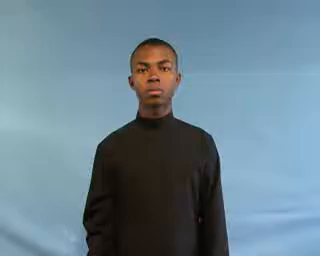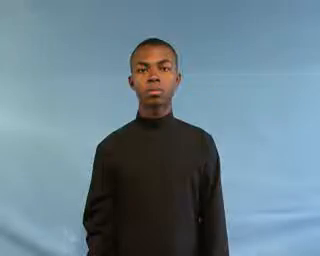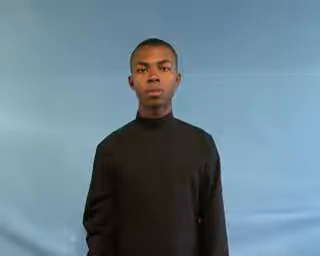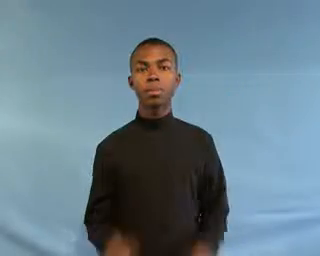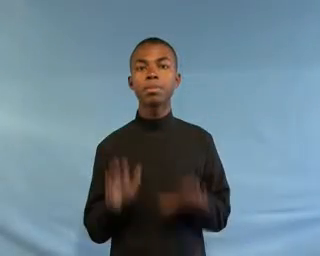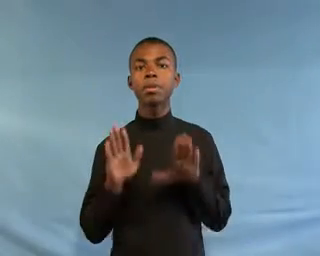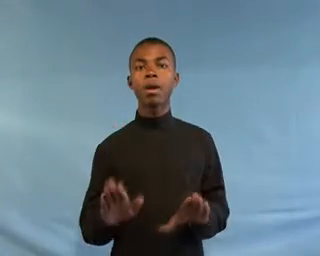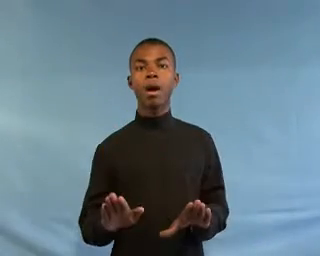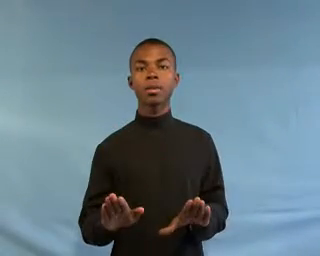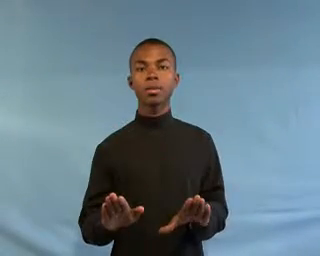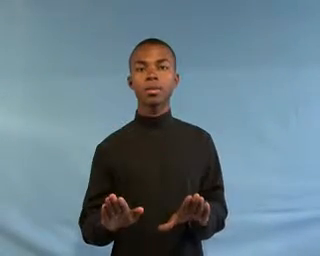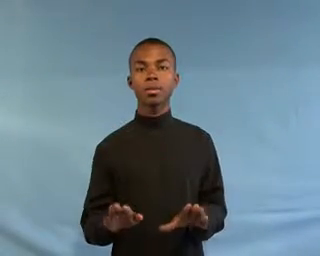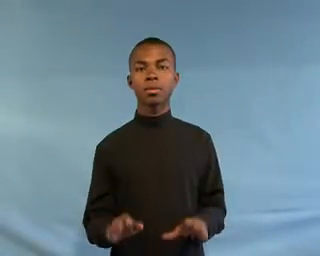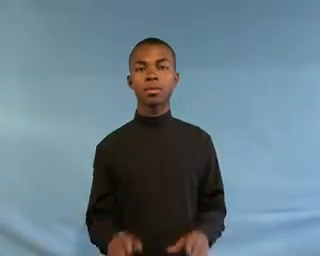miandry